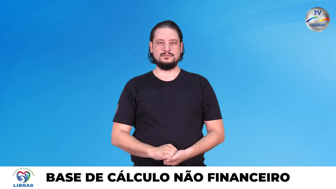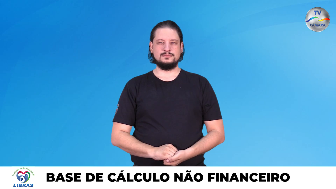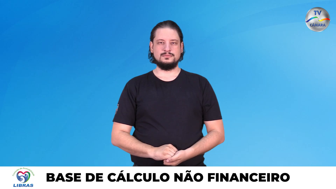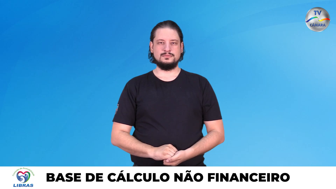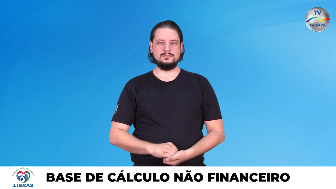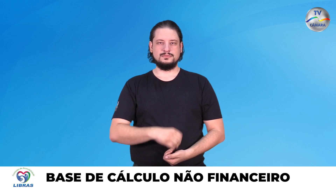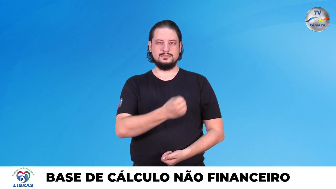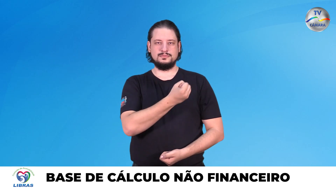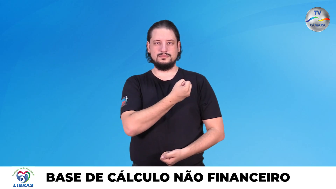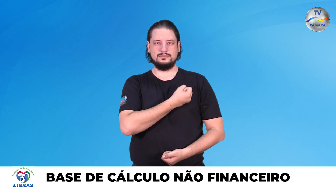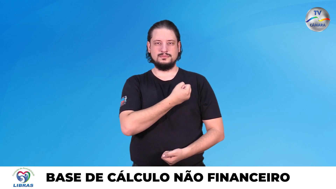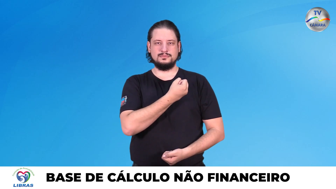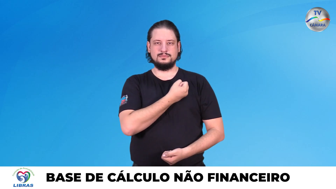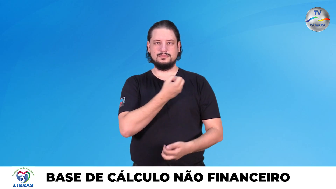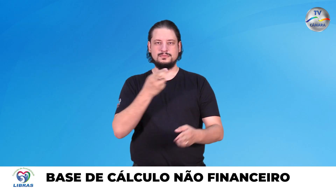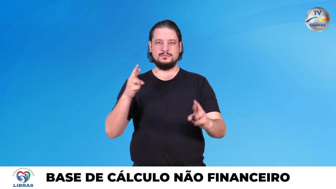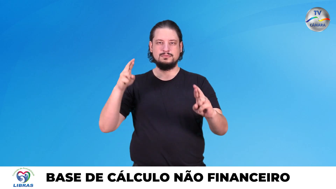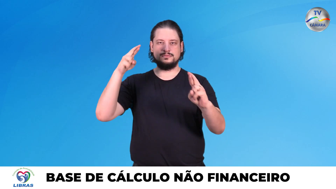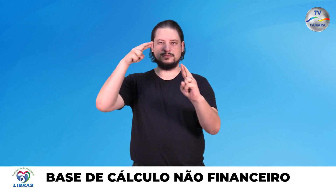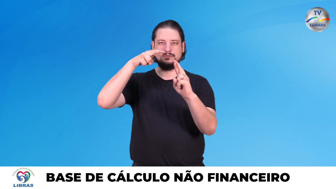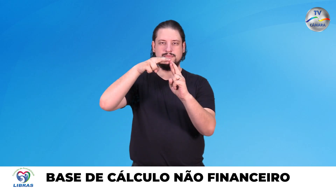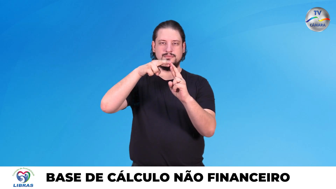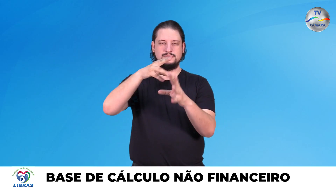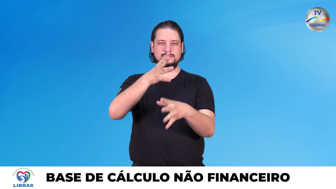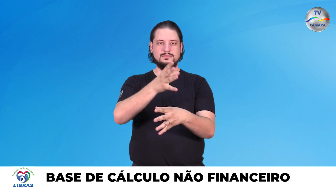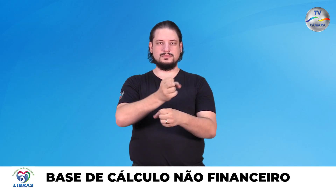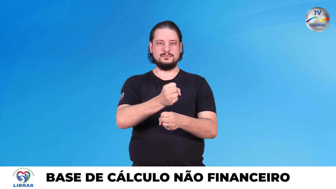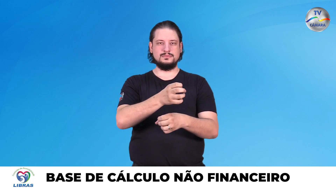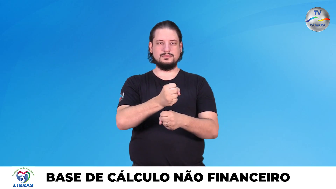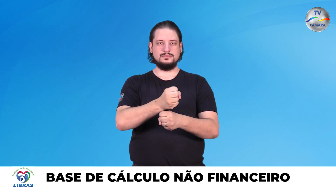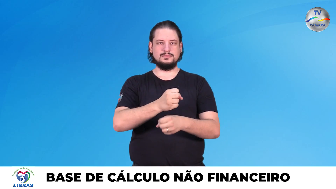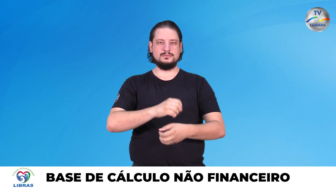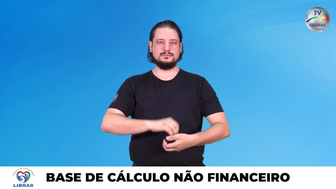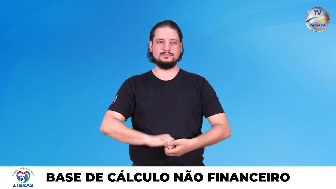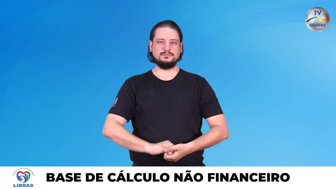Base de cálculo não financeiro